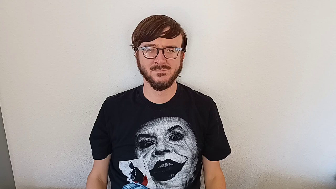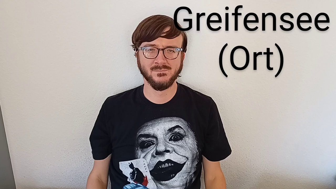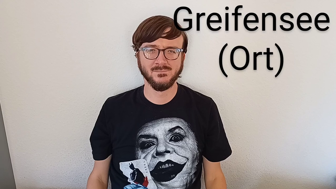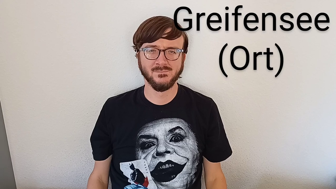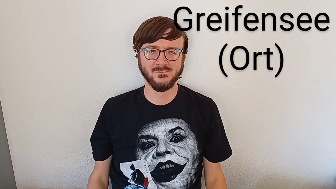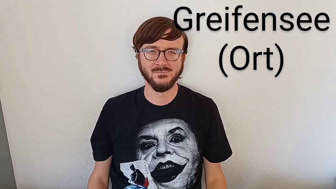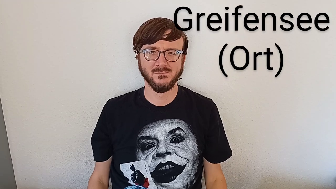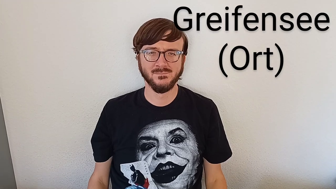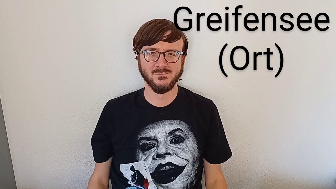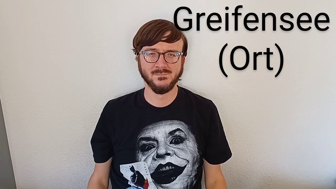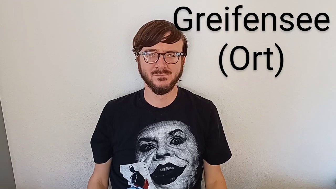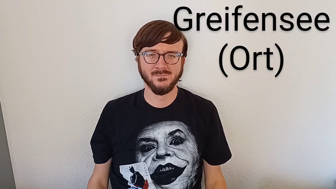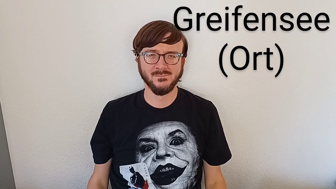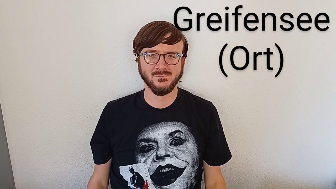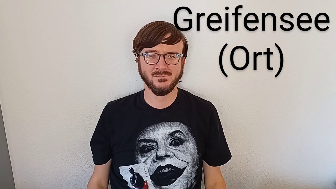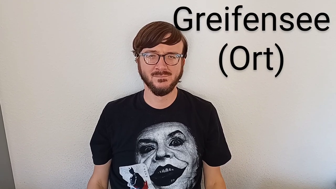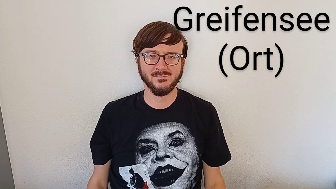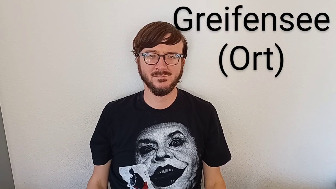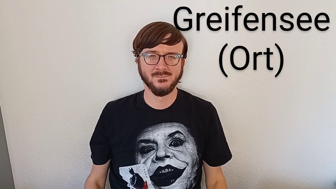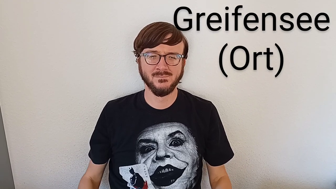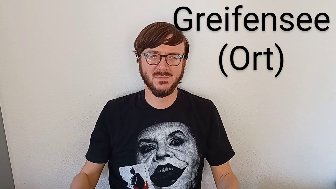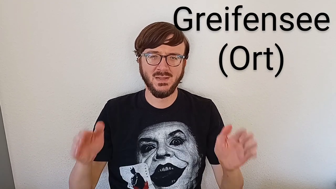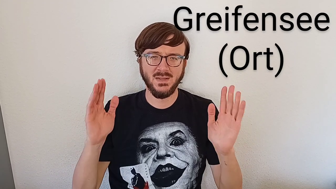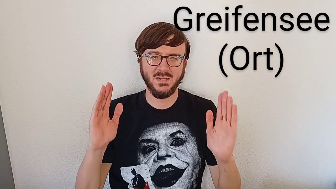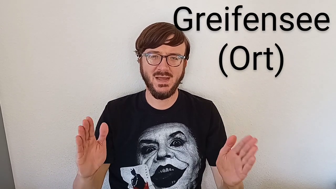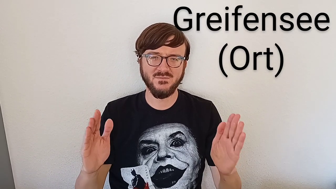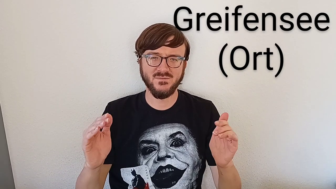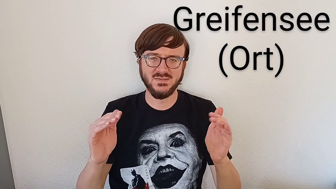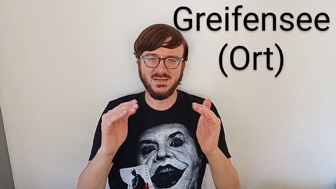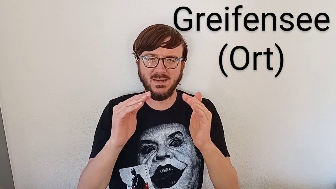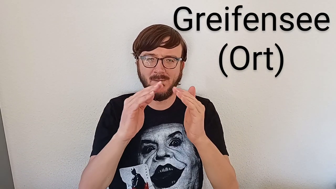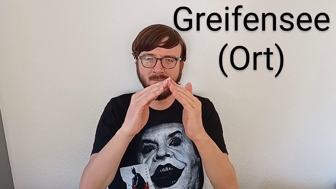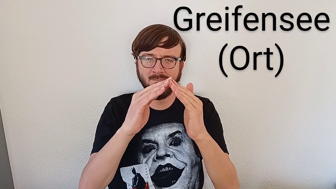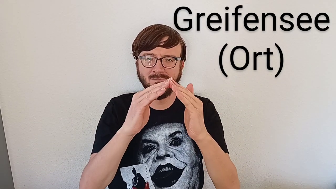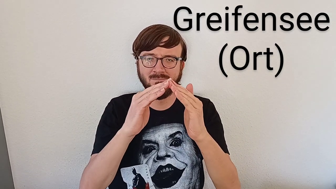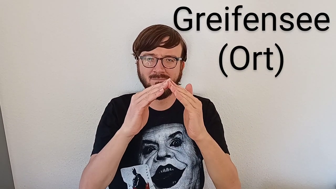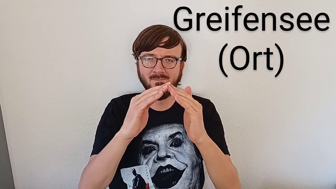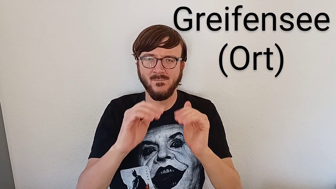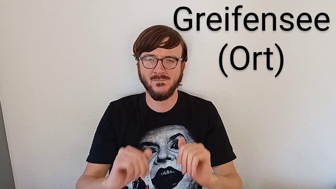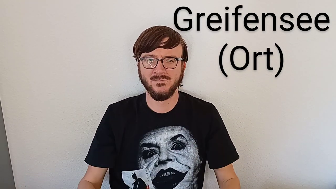Greifensee